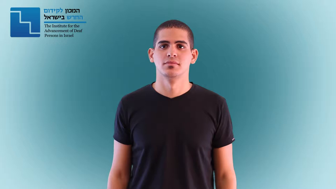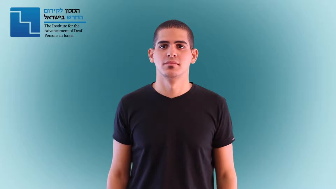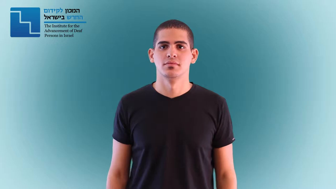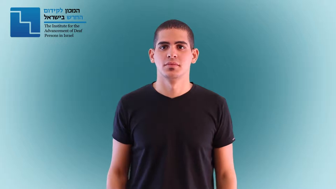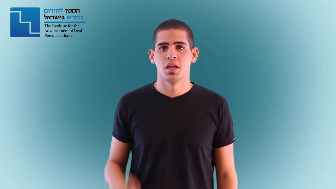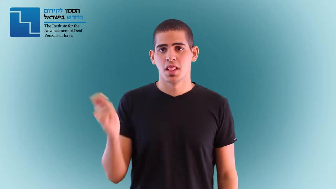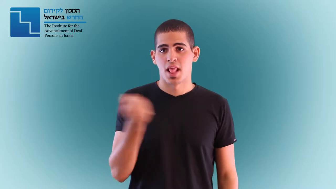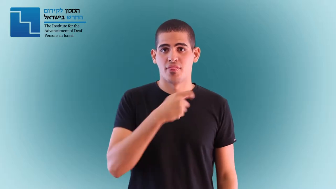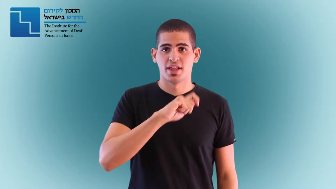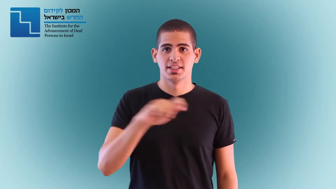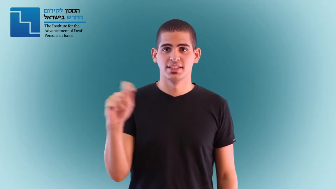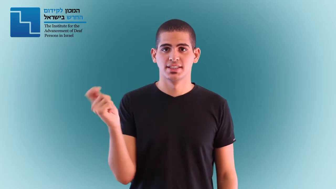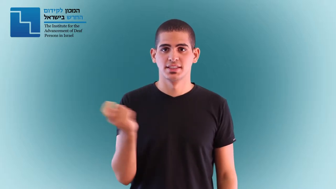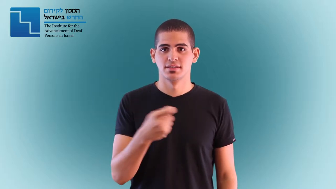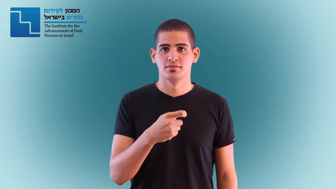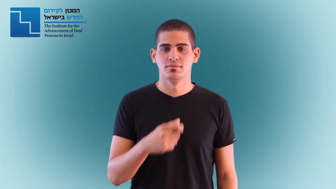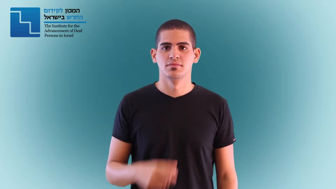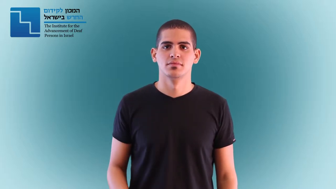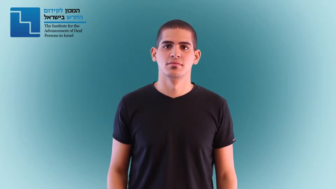טניס